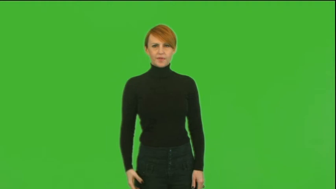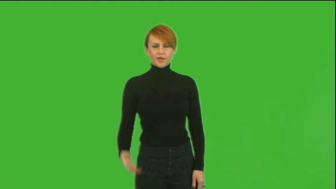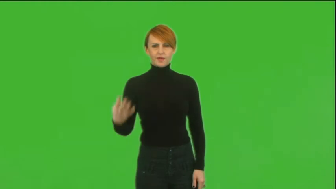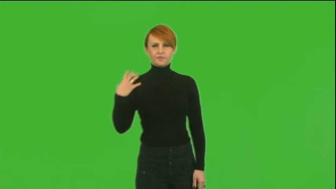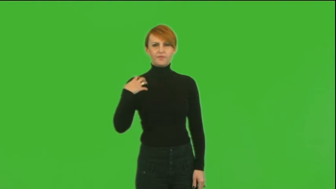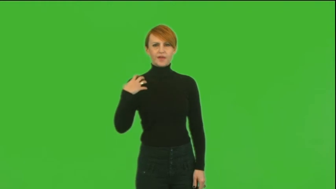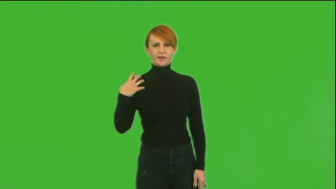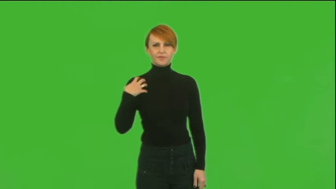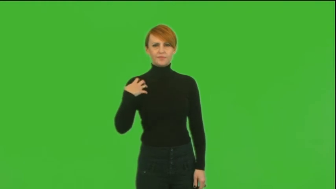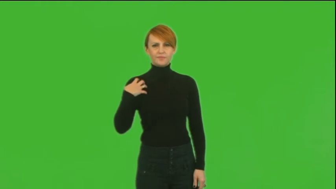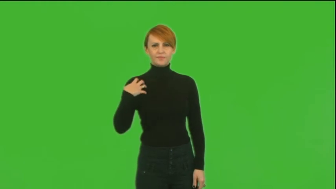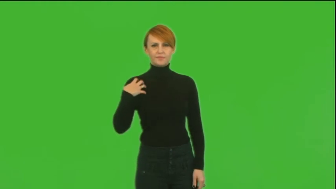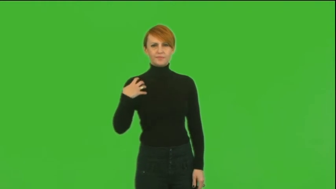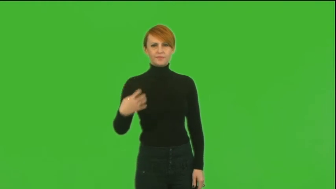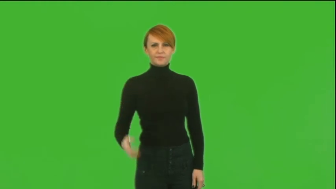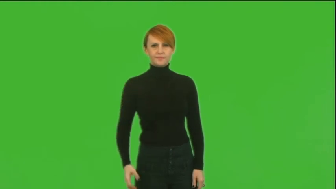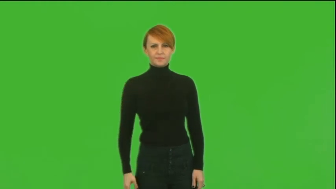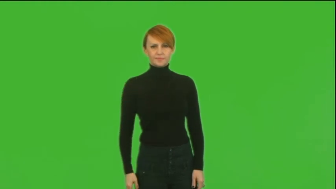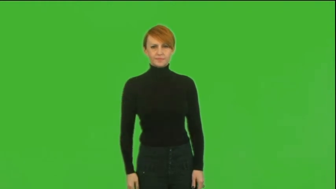wiek